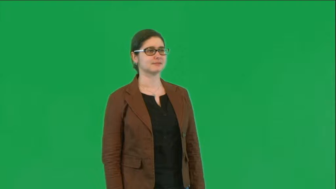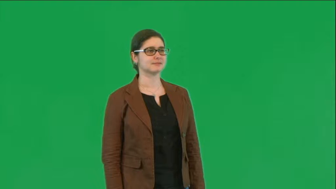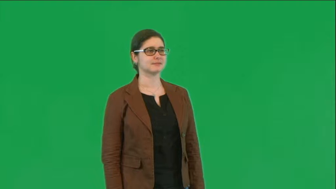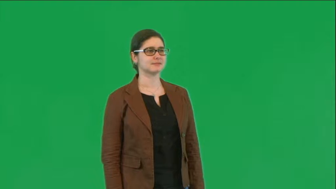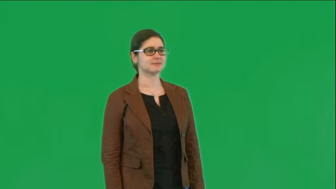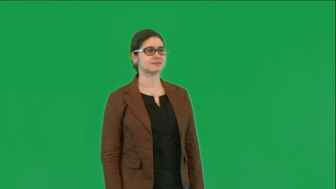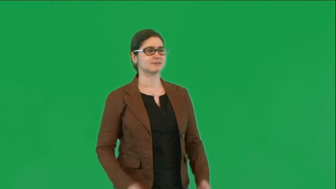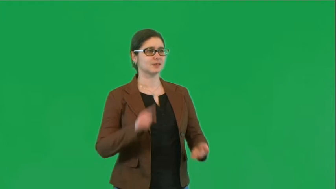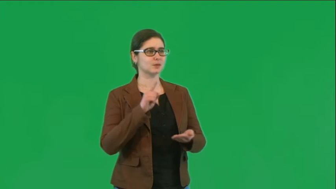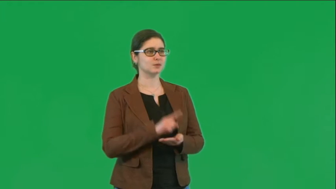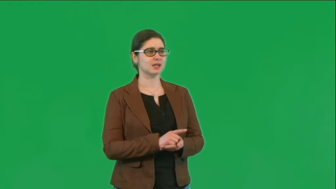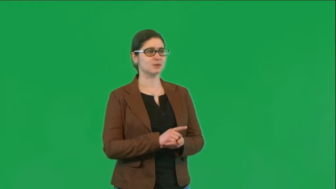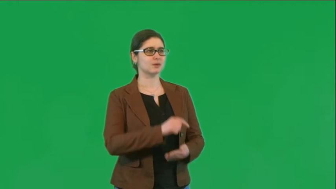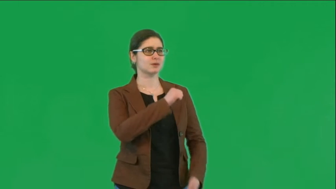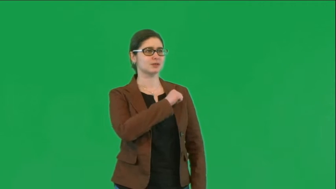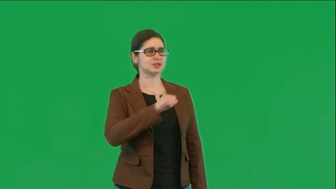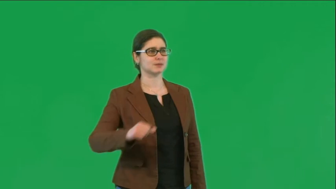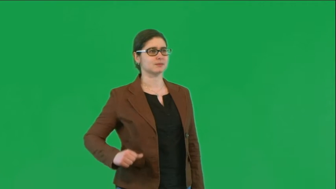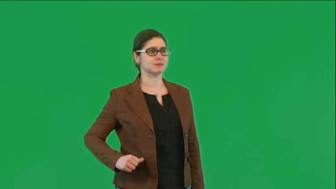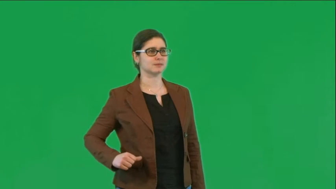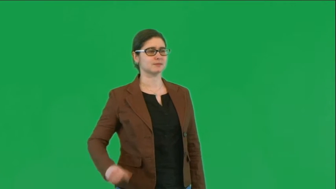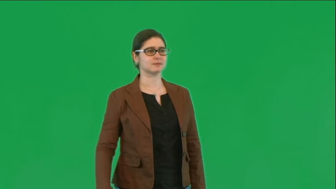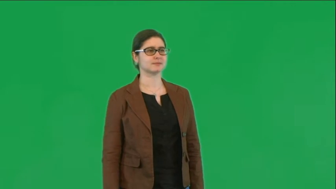udało się